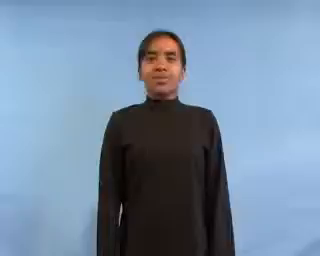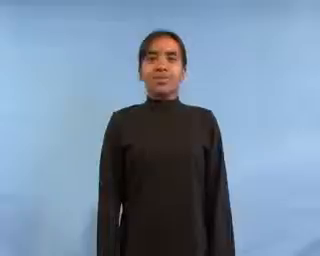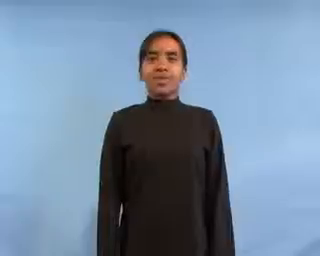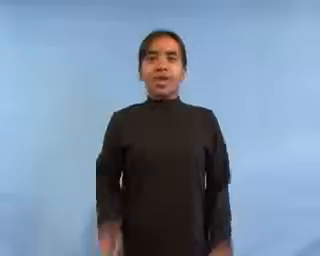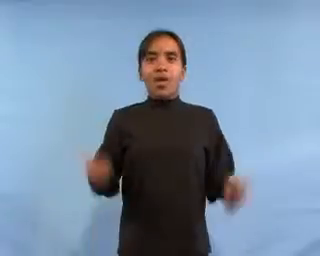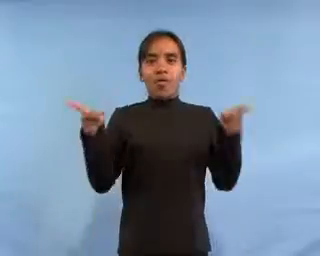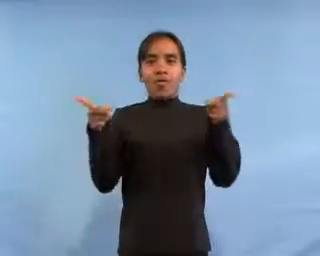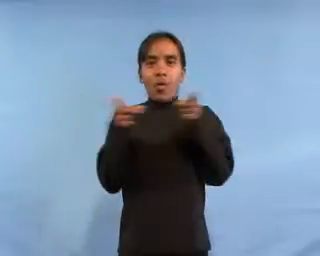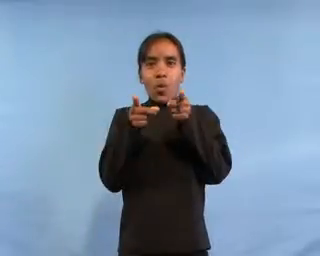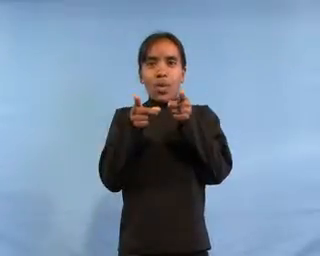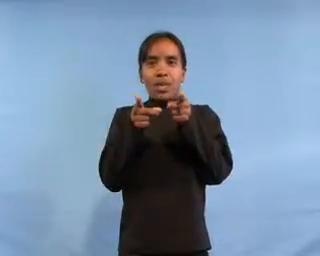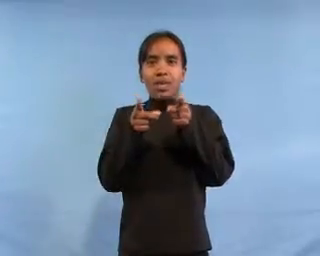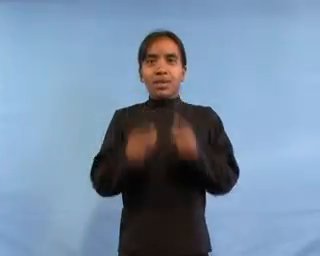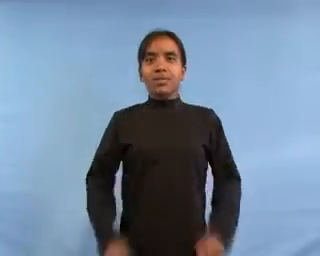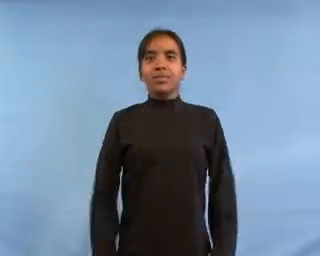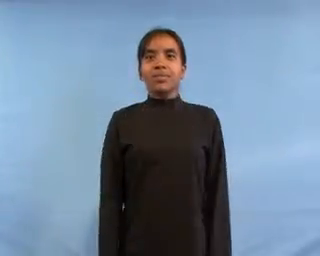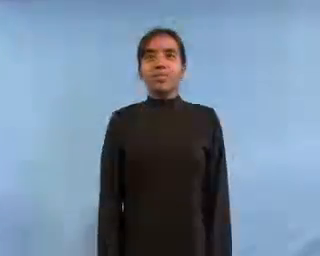fohy